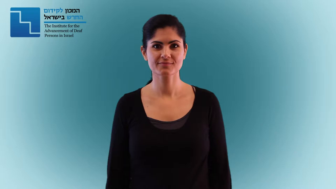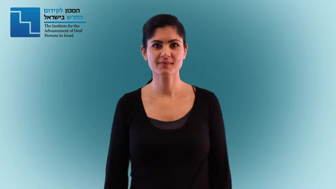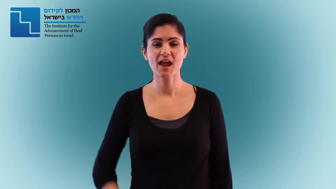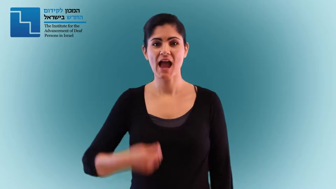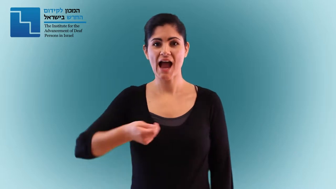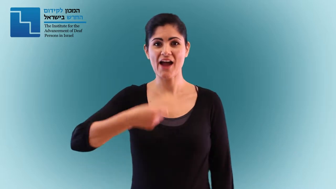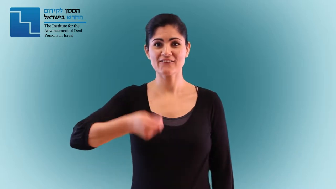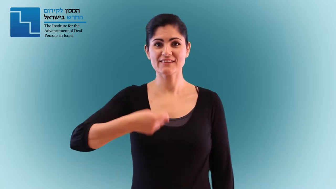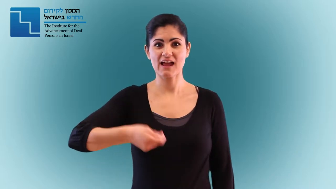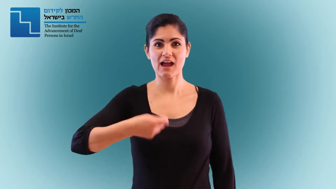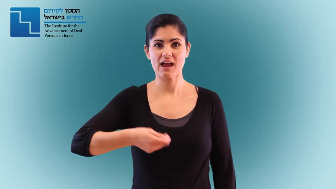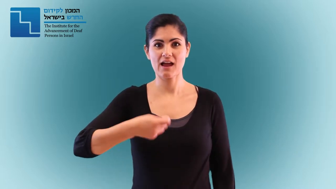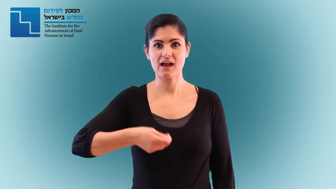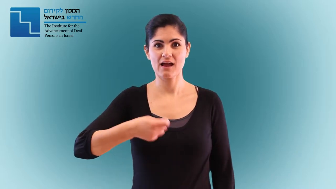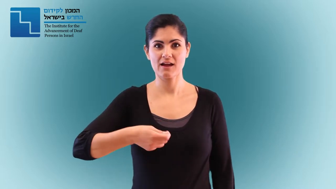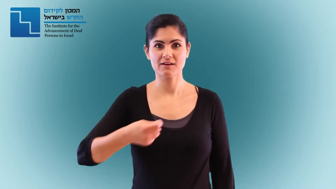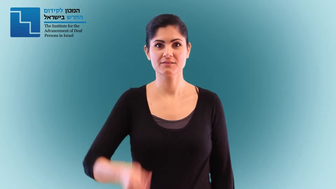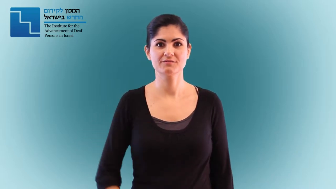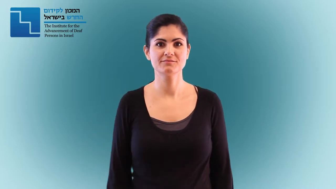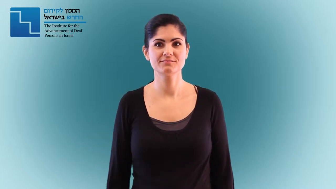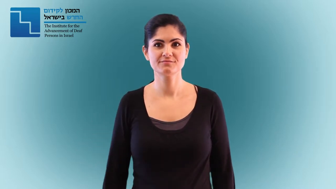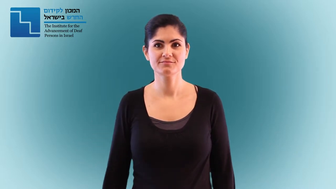חביתה